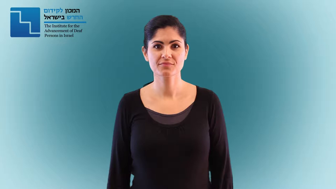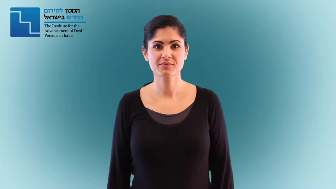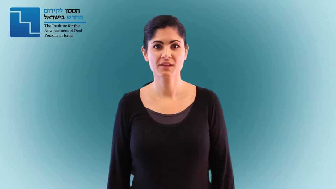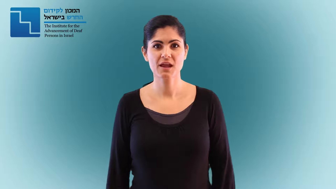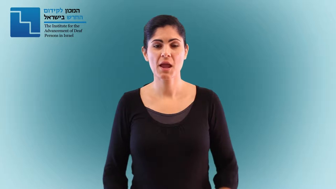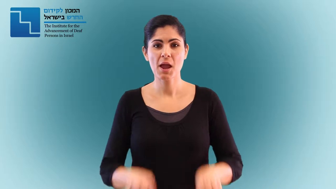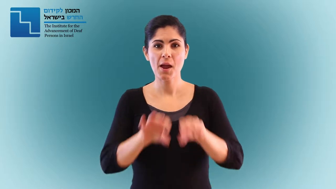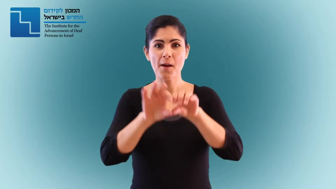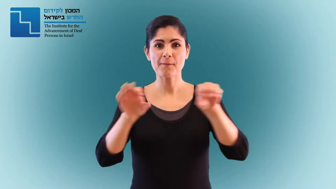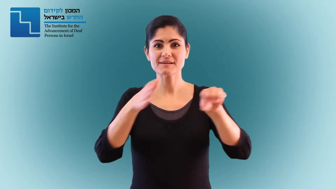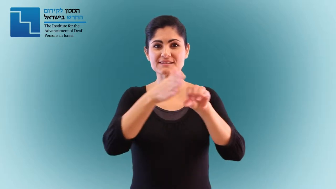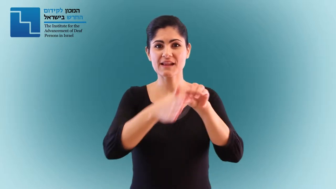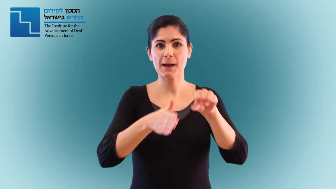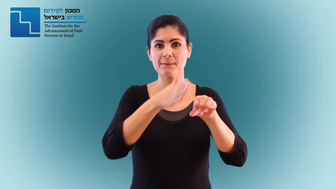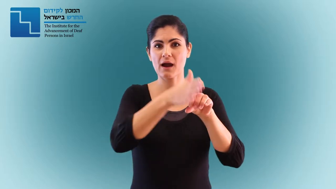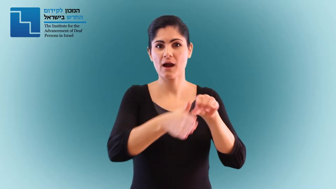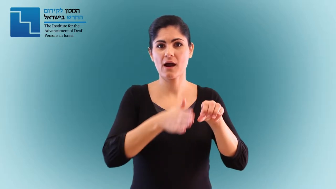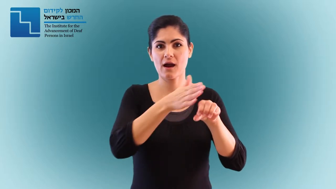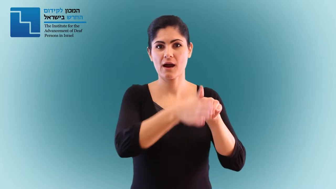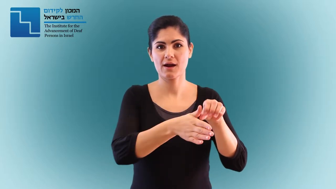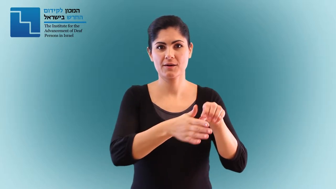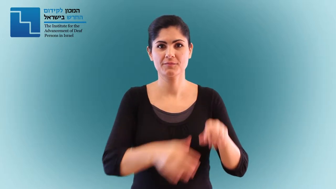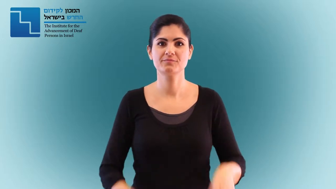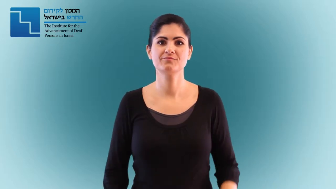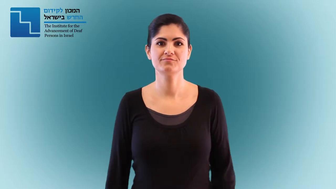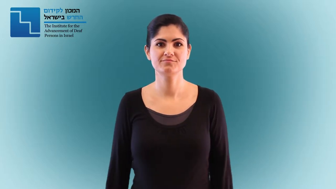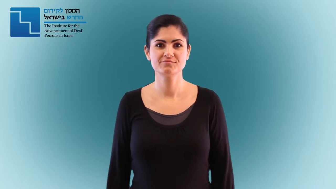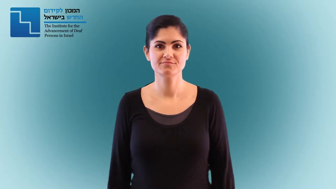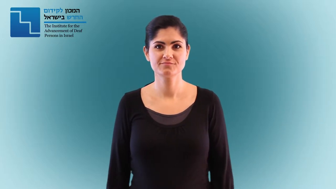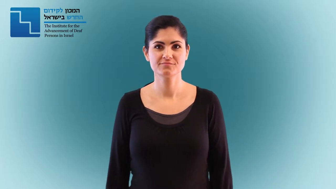פסטרמה